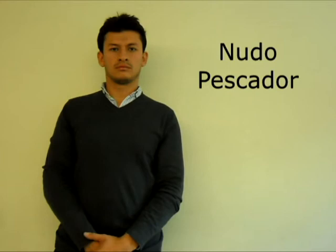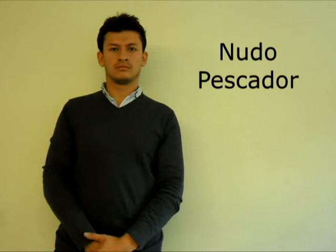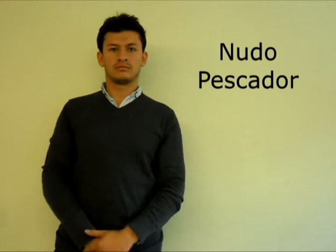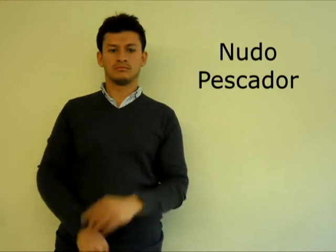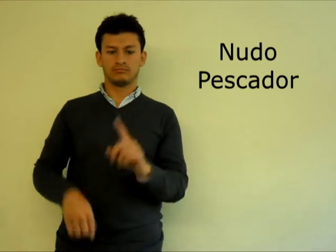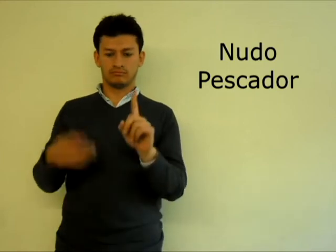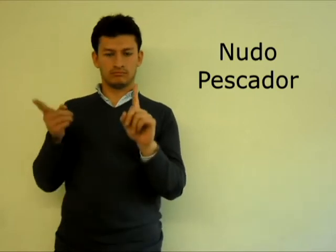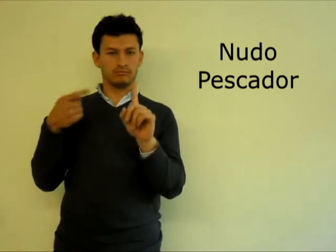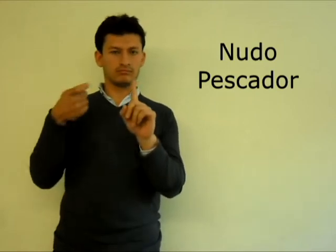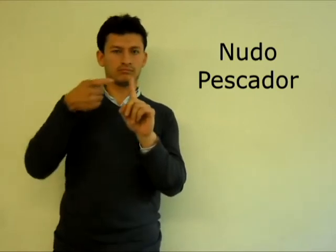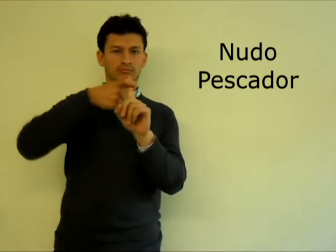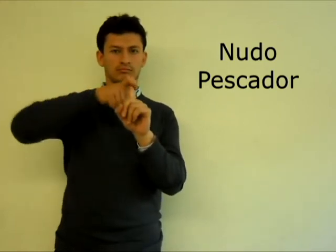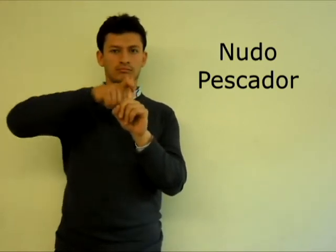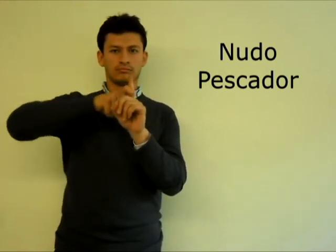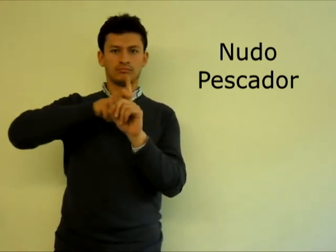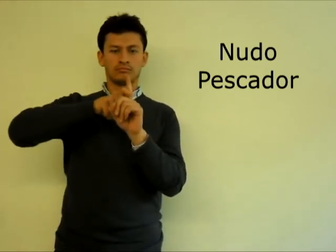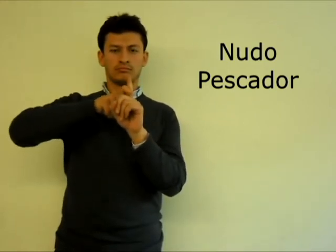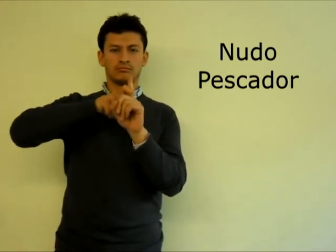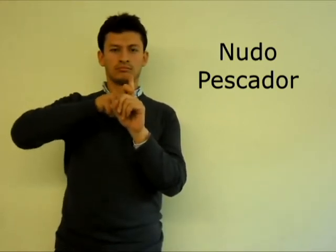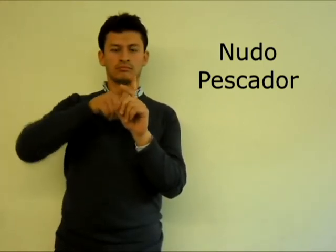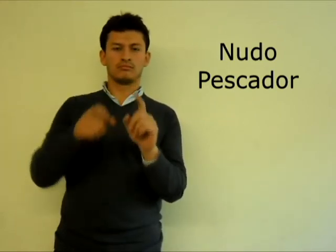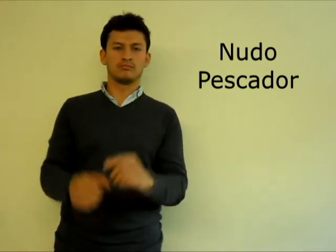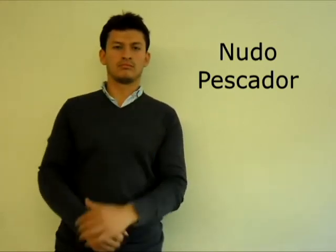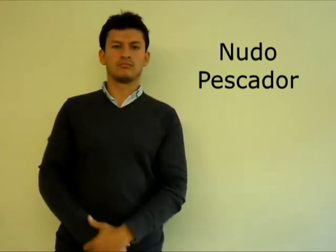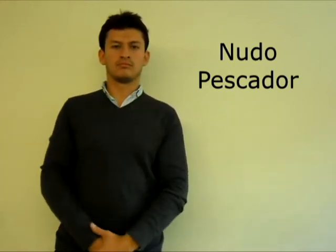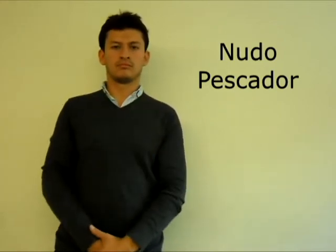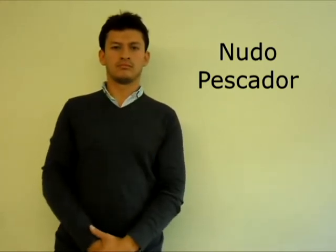Nudo Pescador